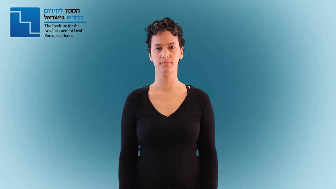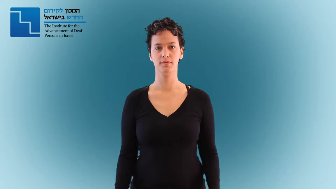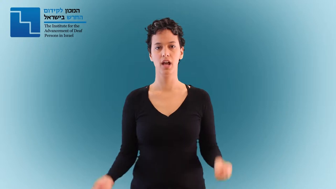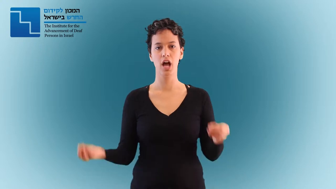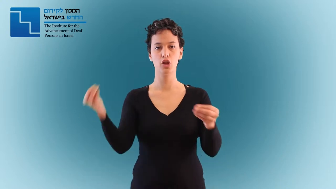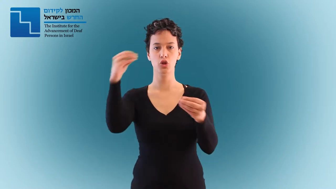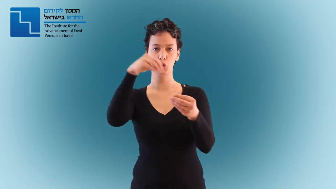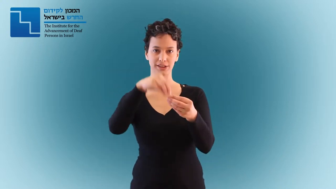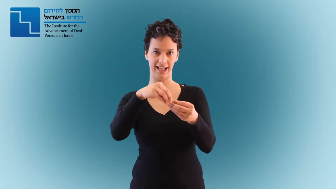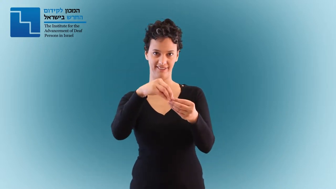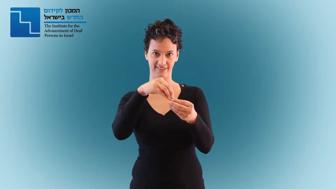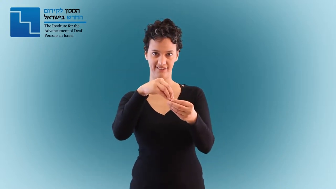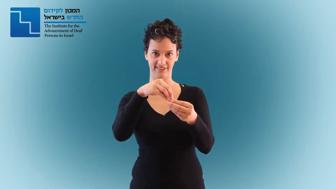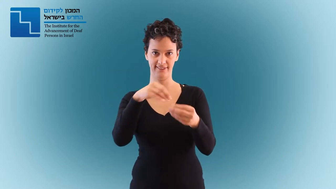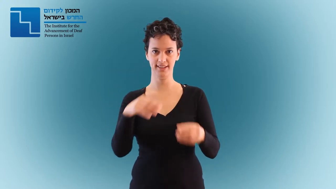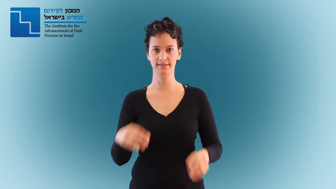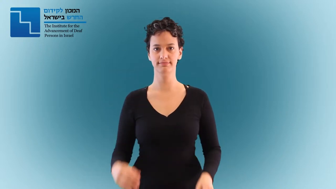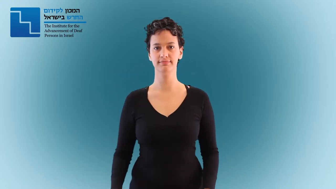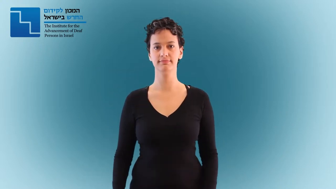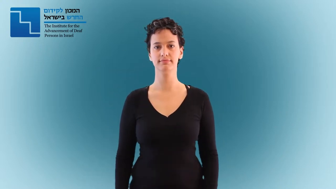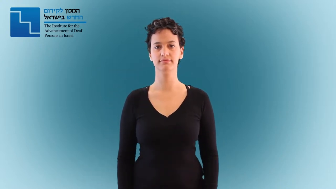נוסף